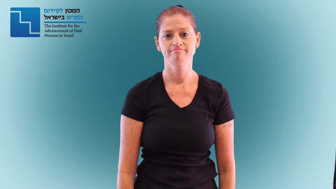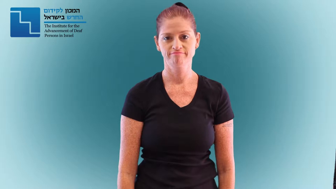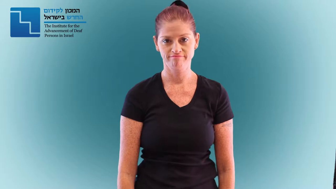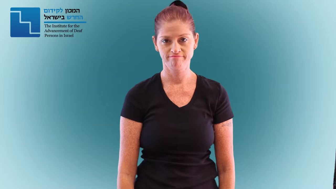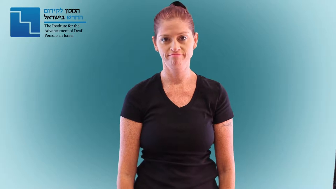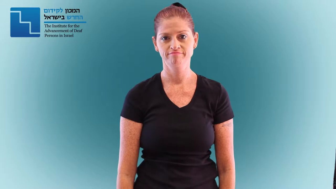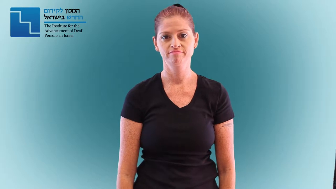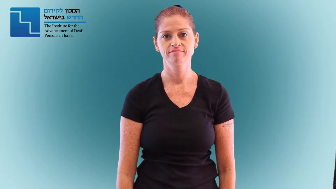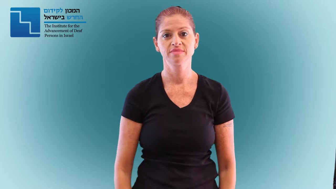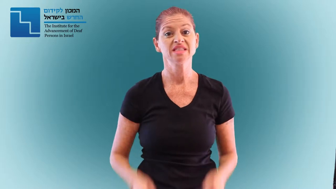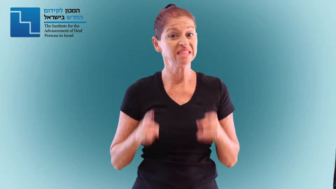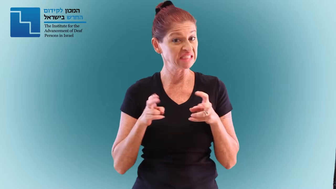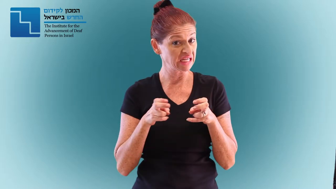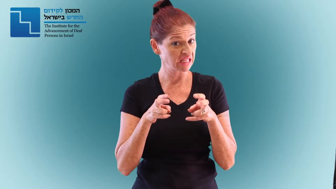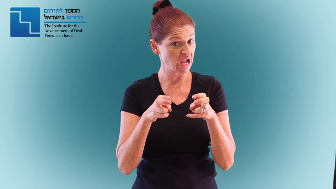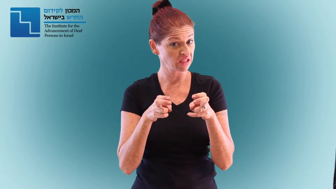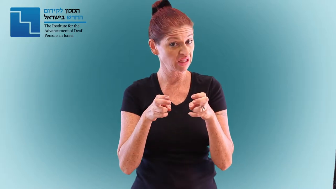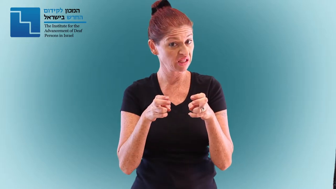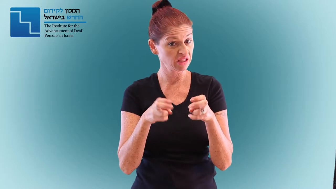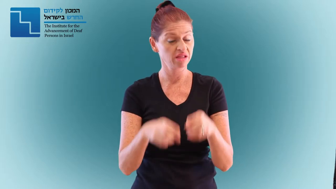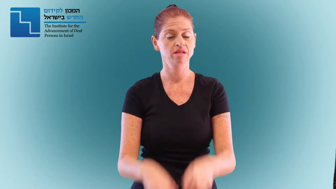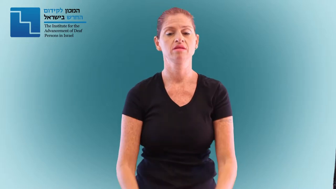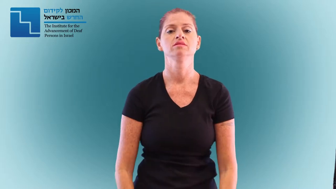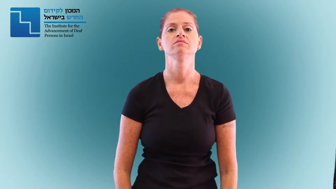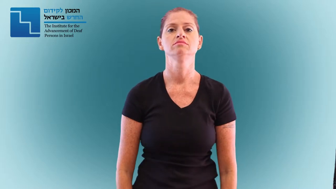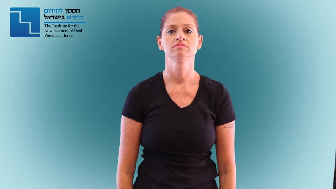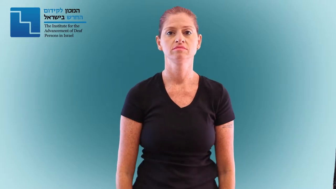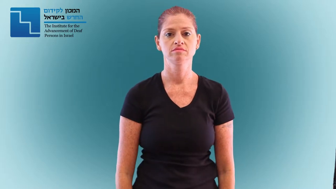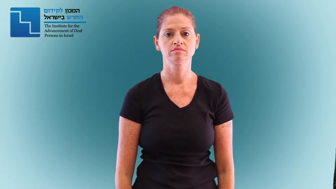סרטן